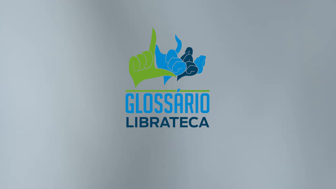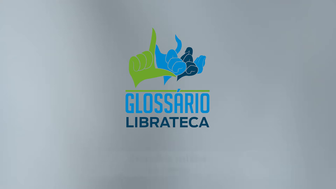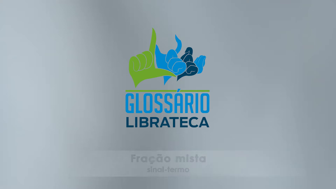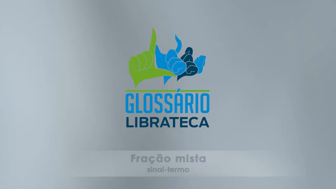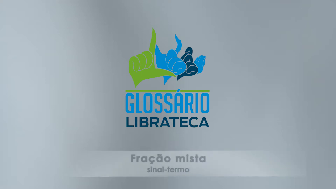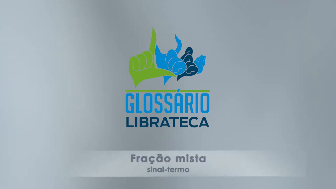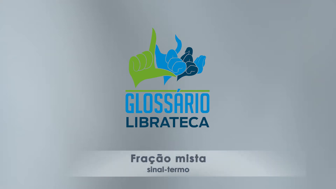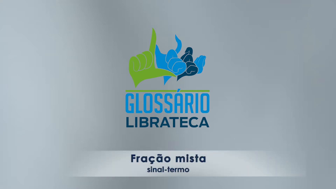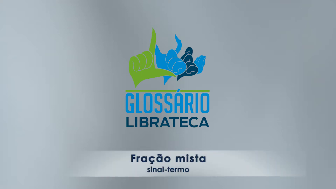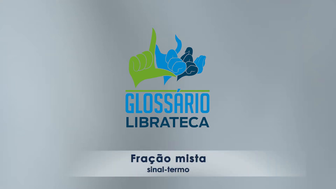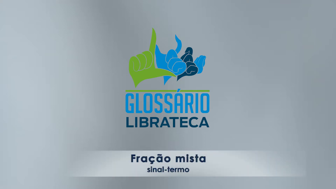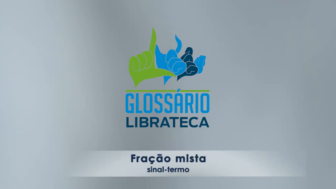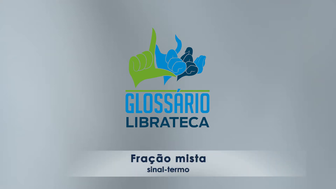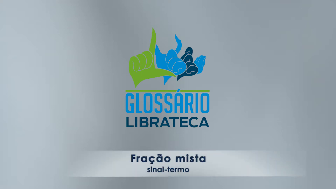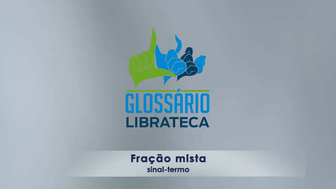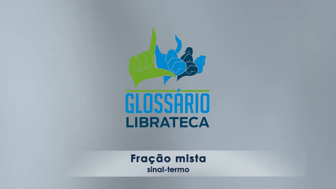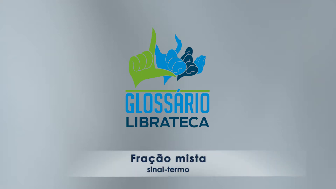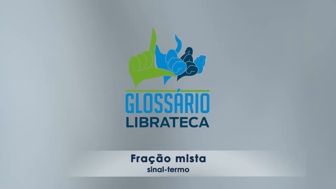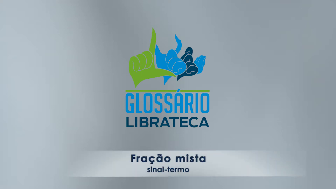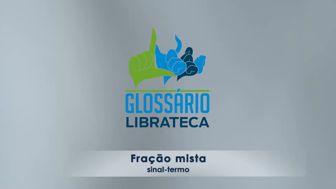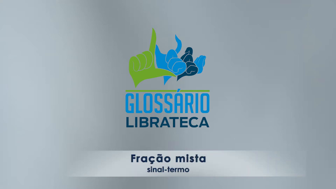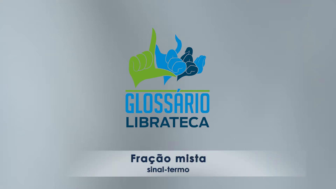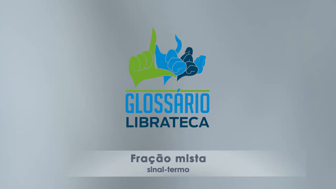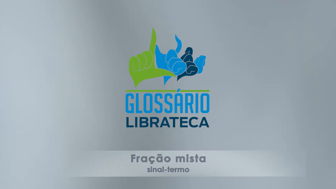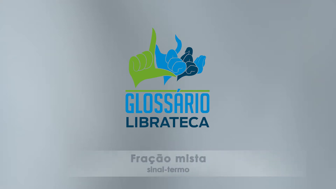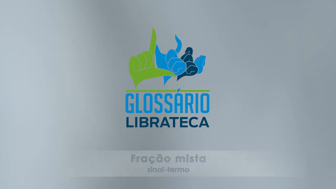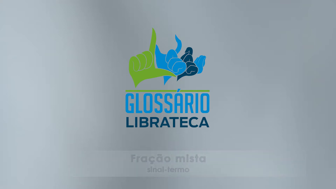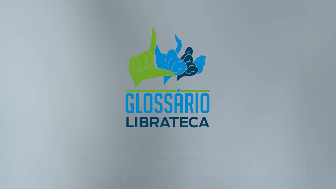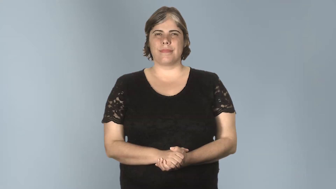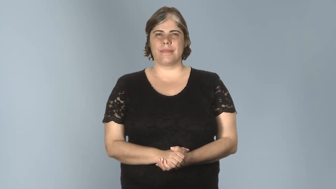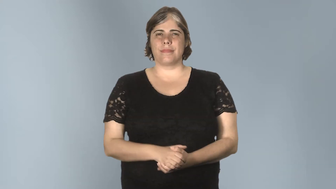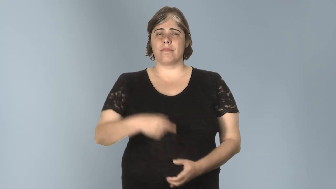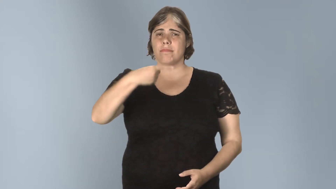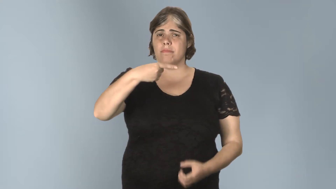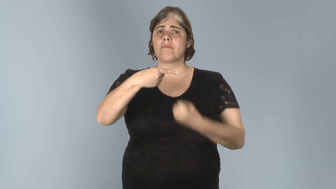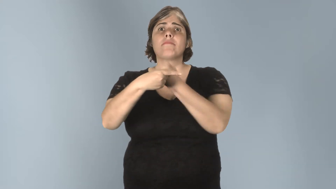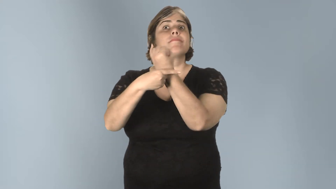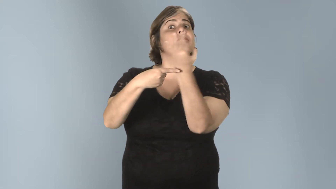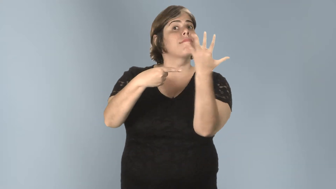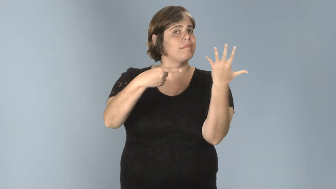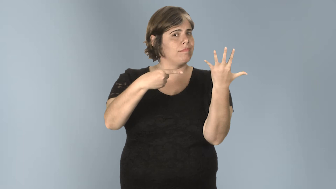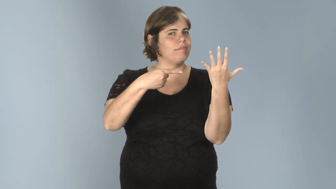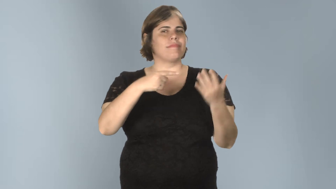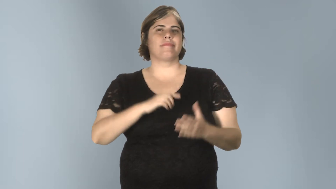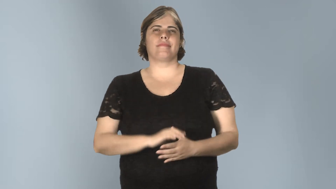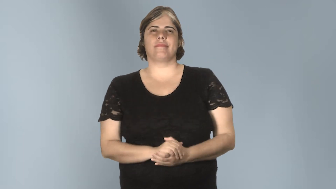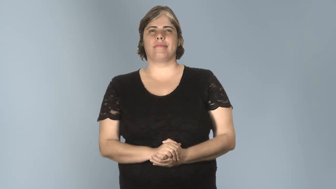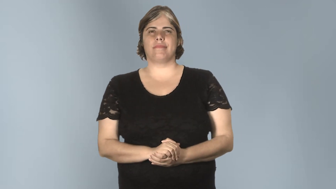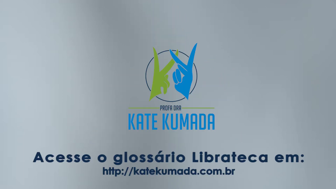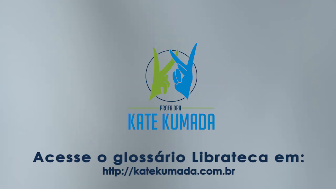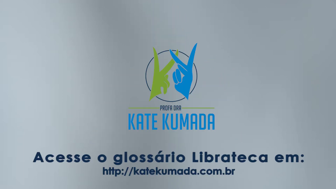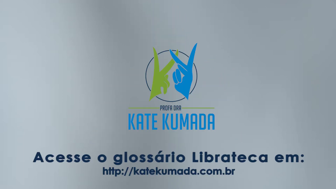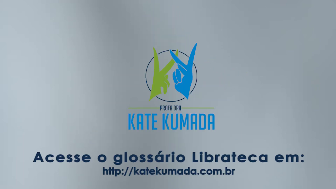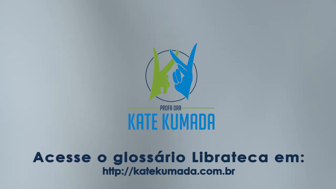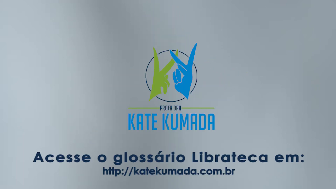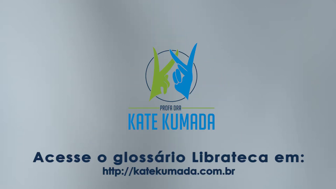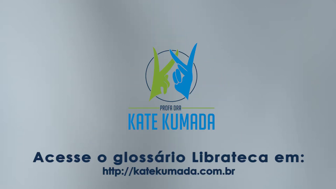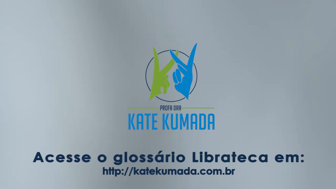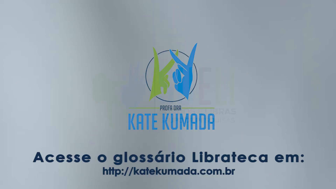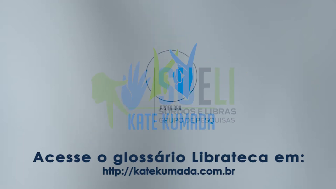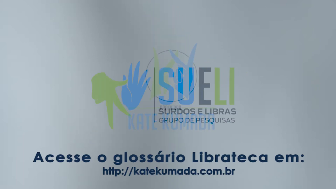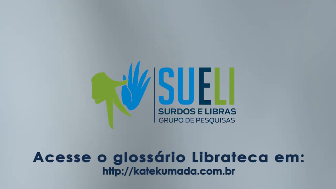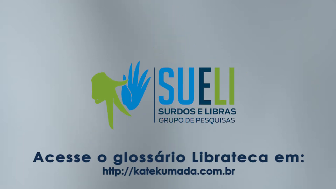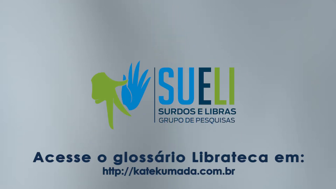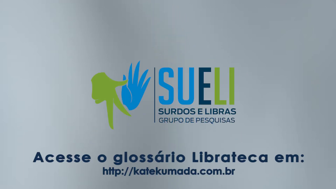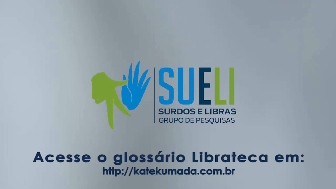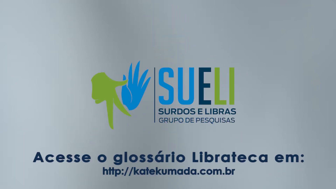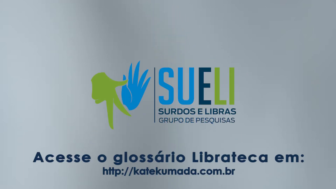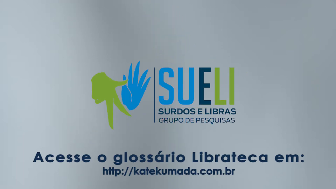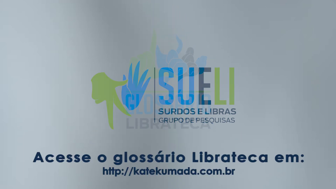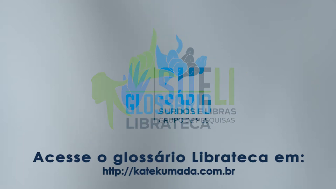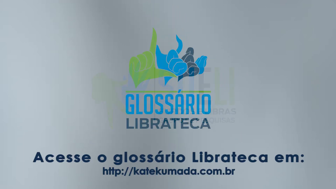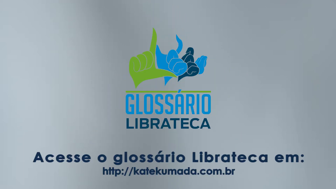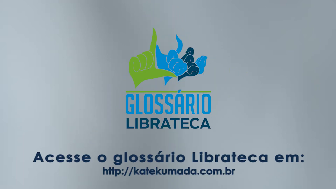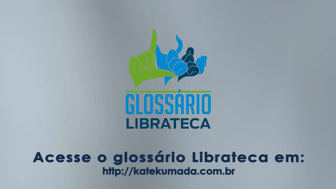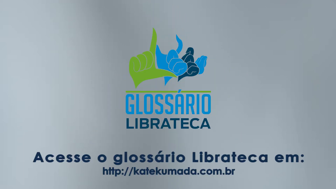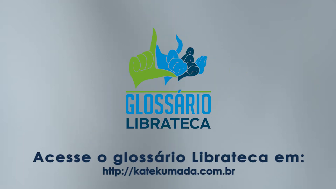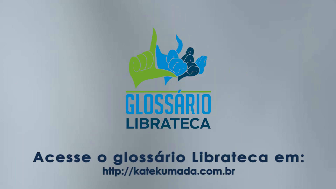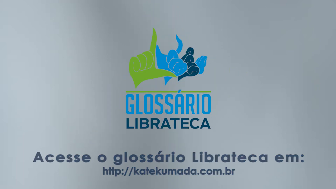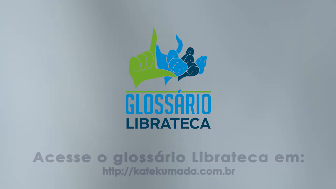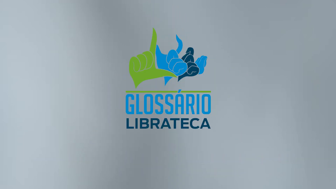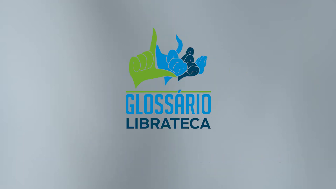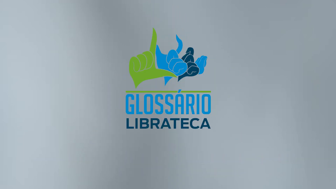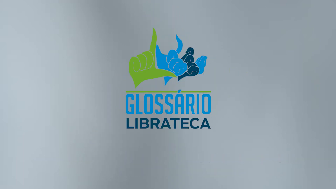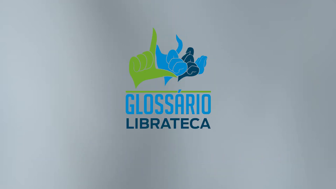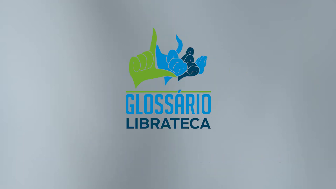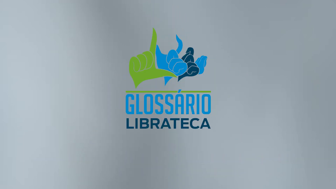Fração mista